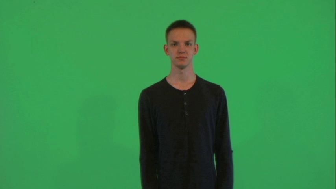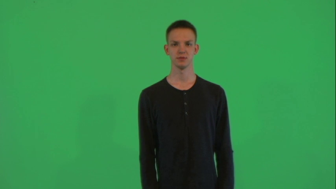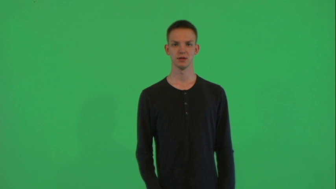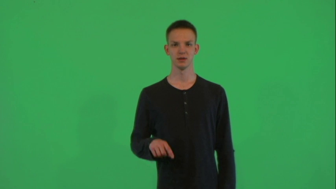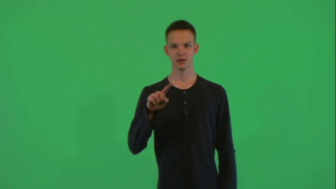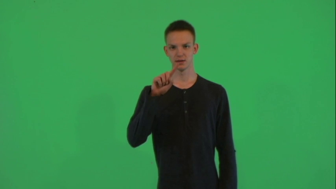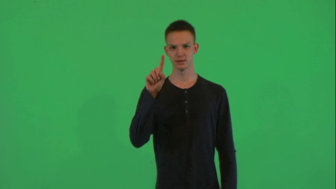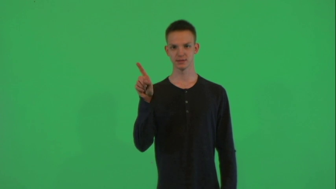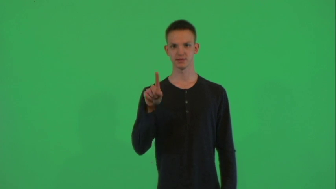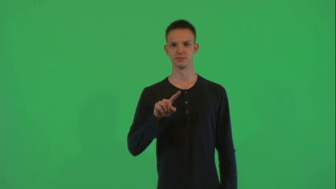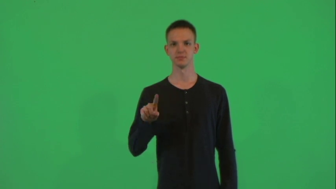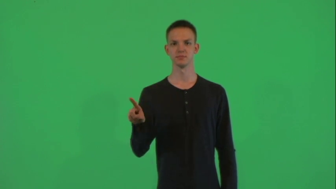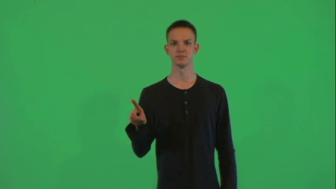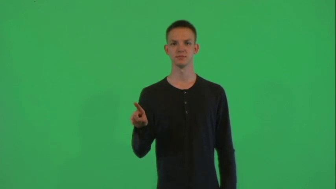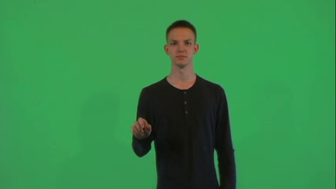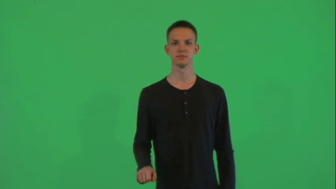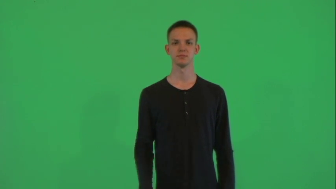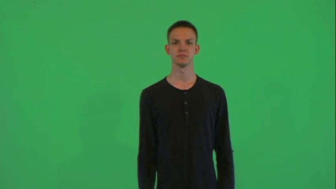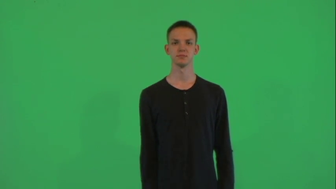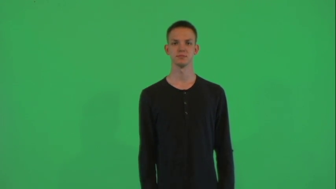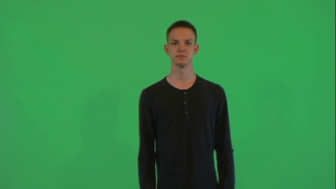z